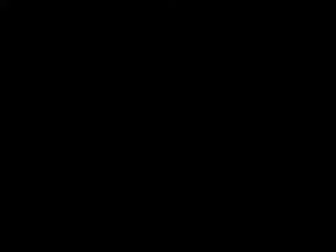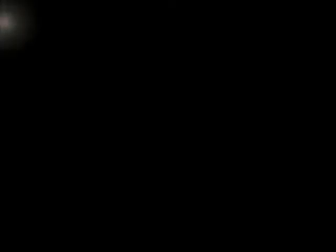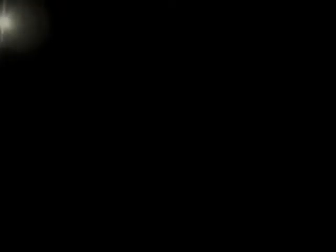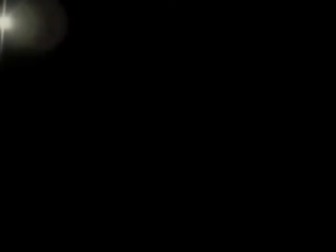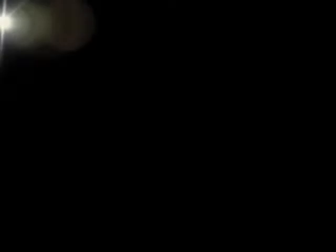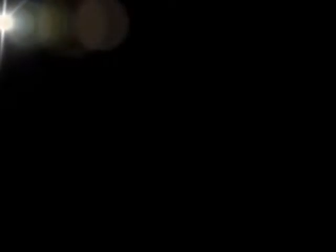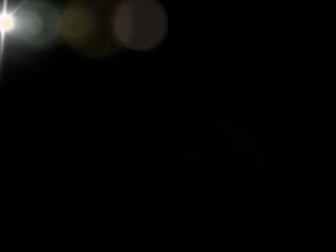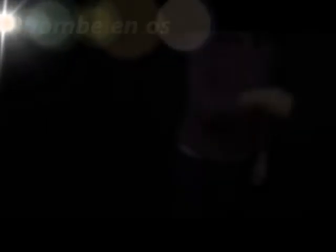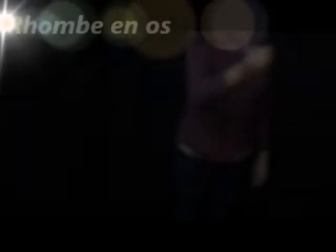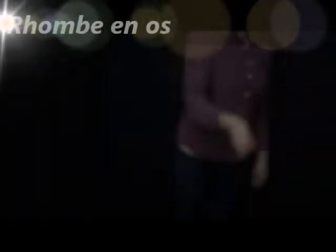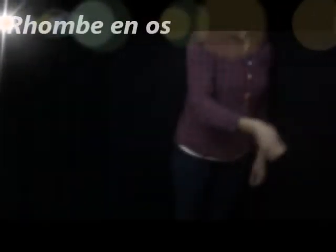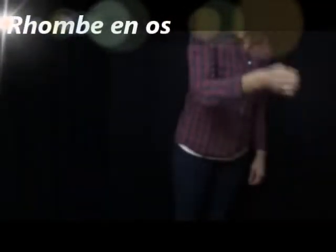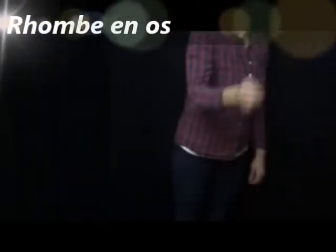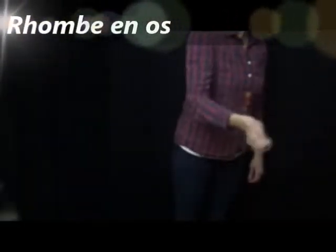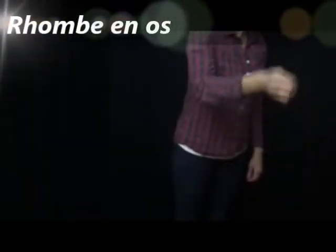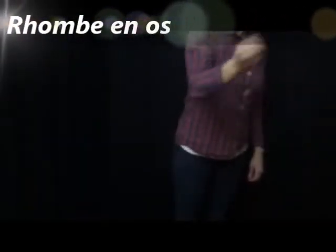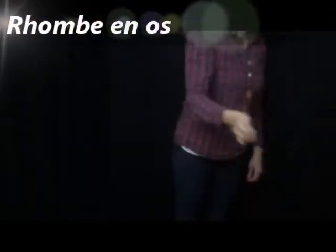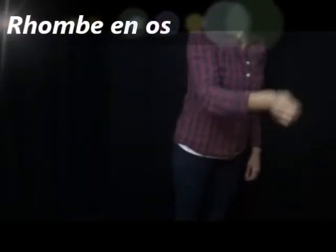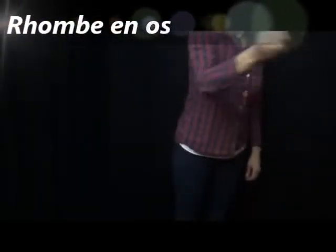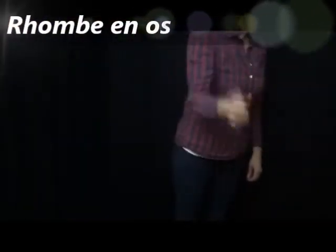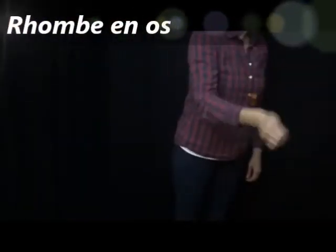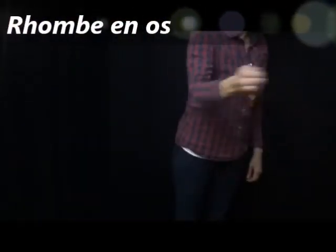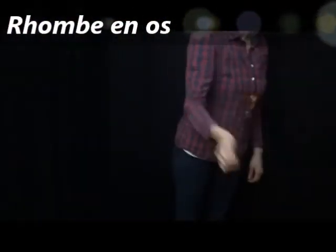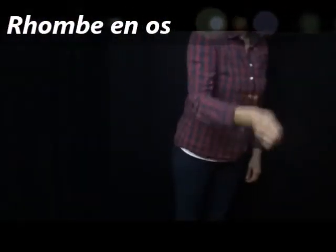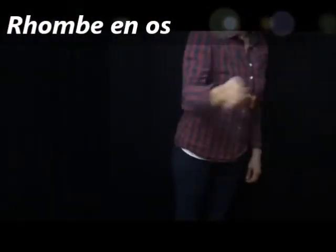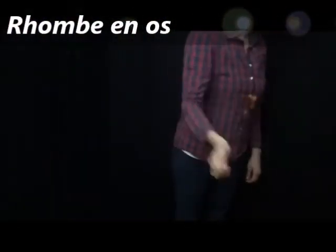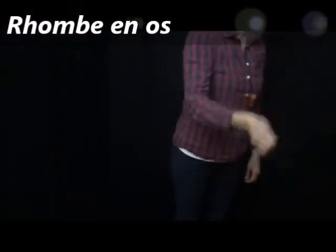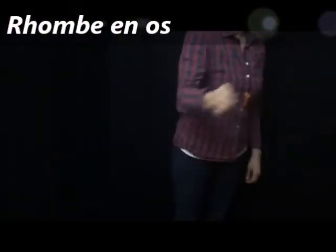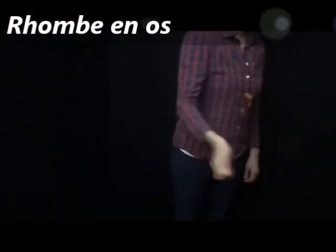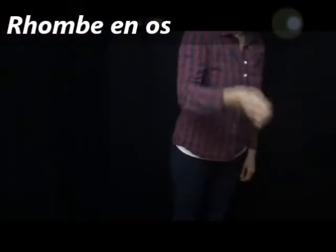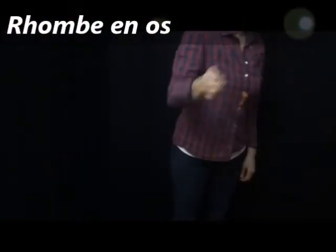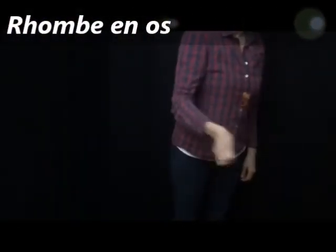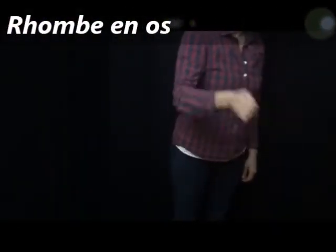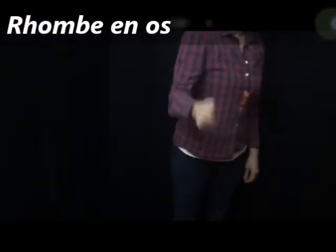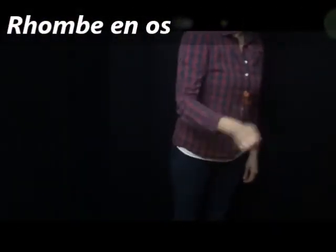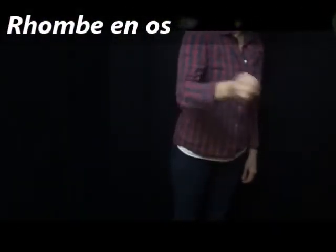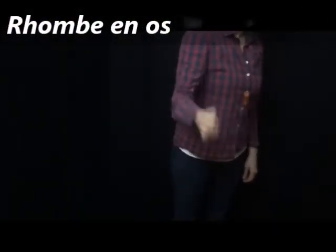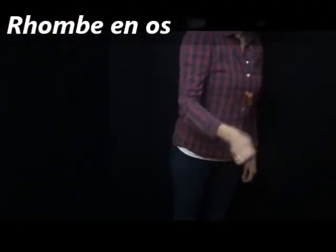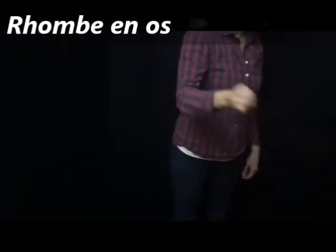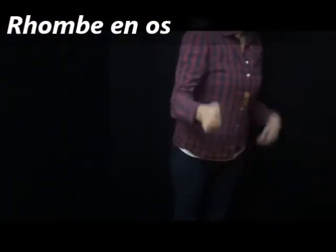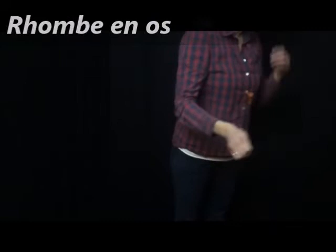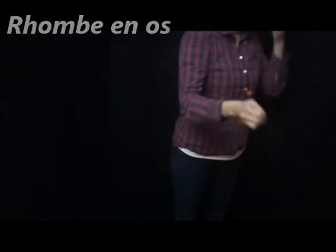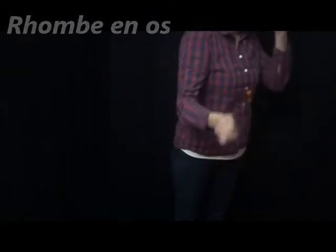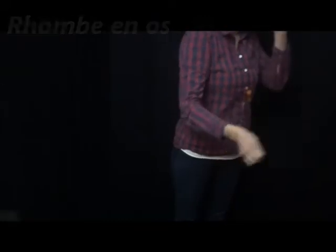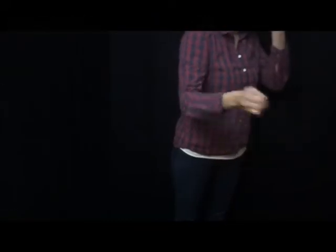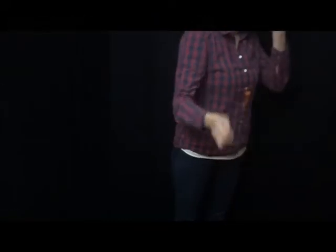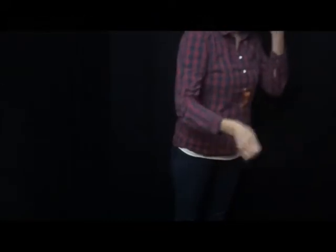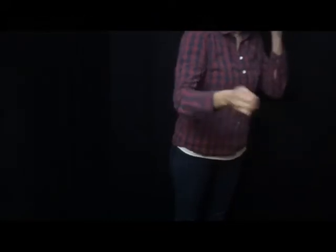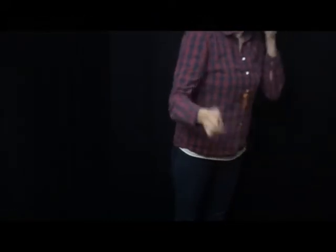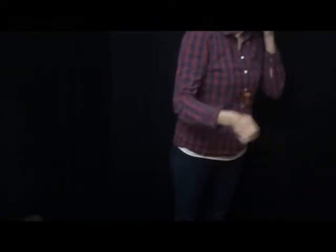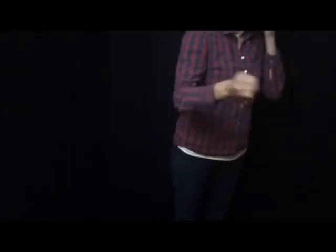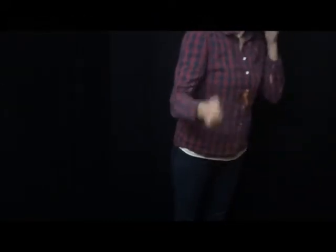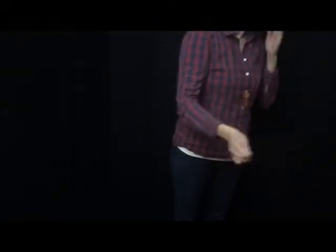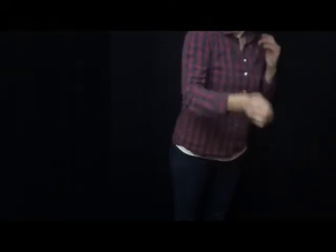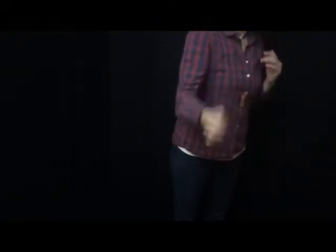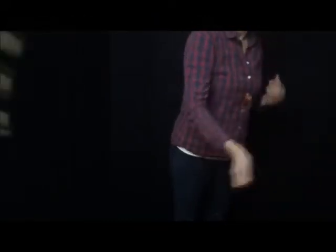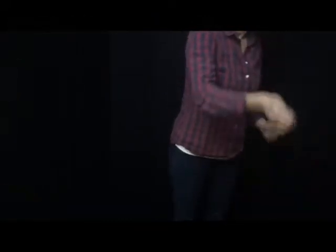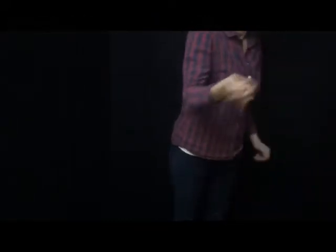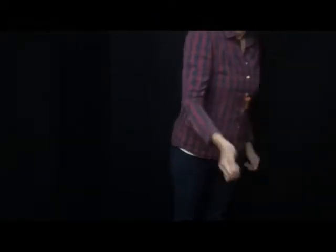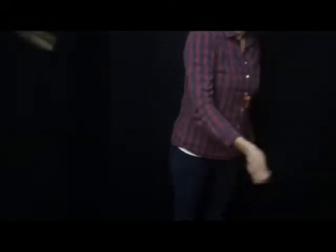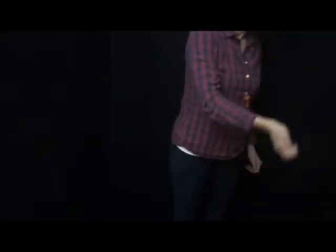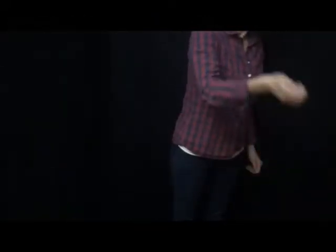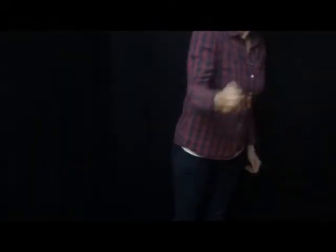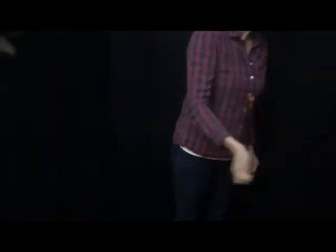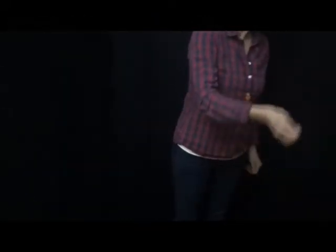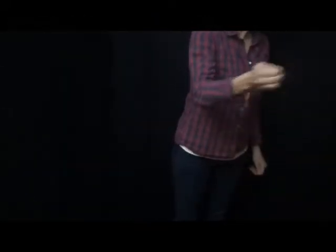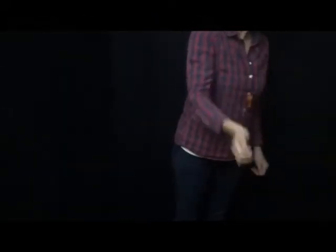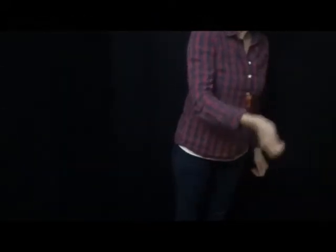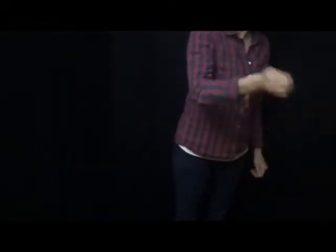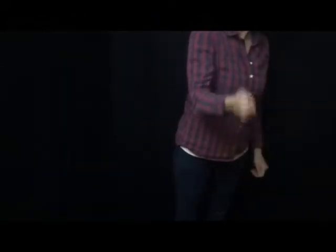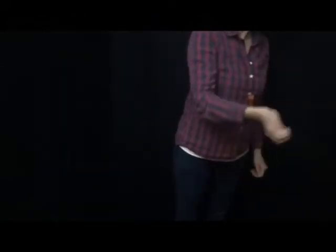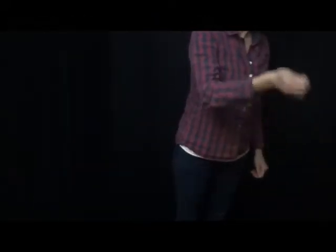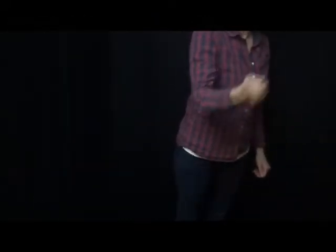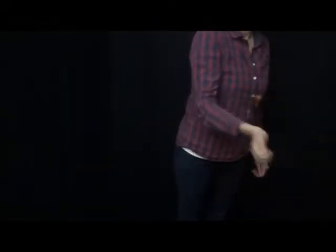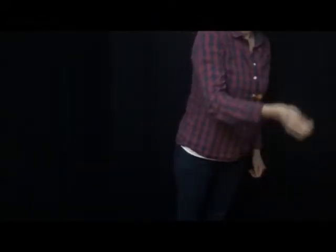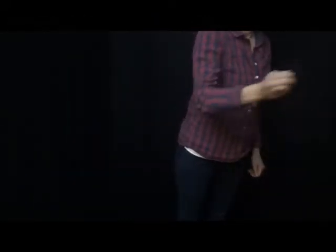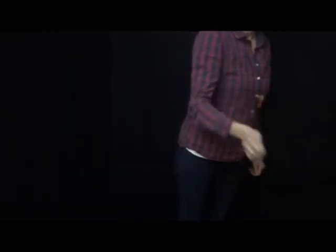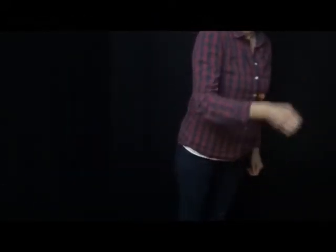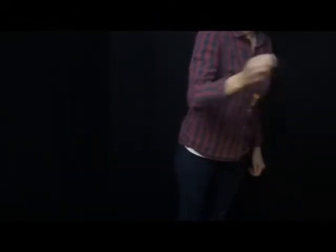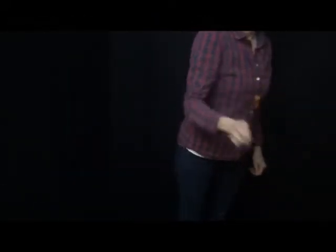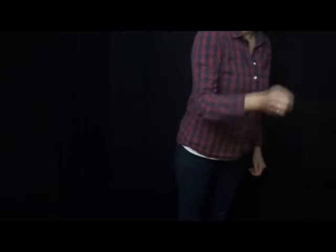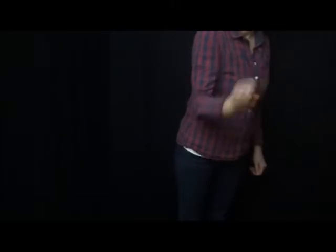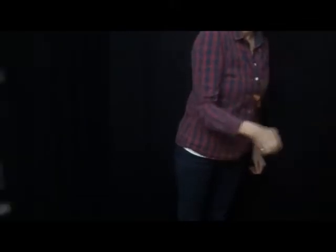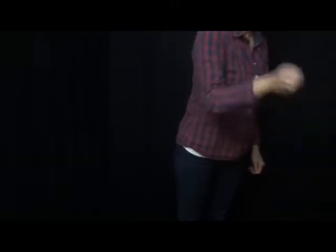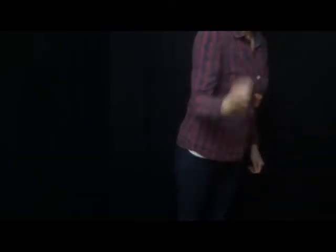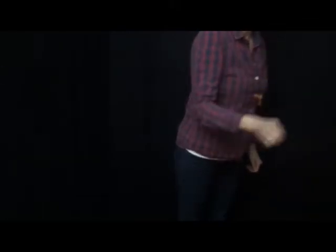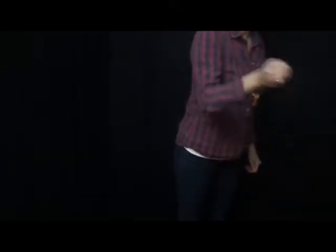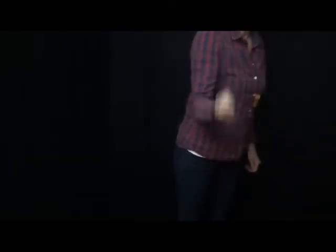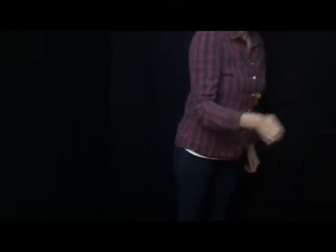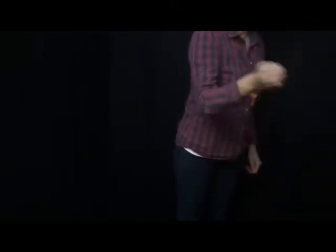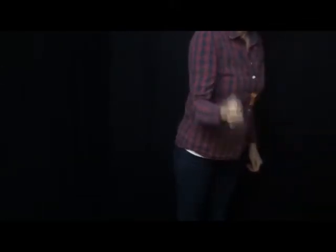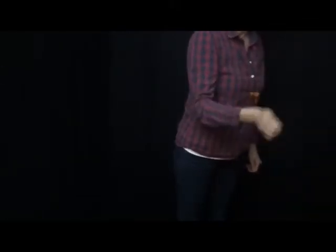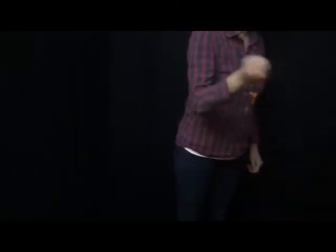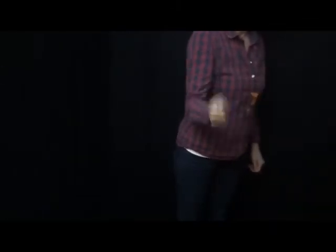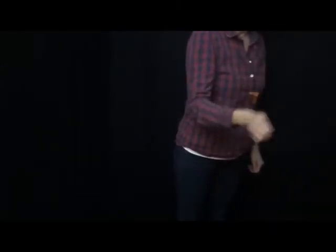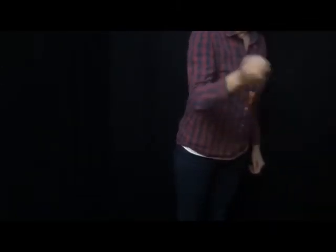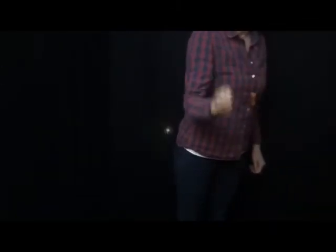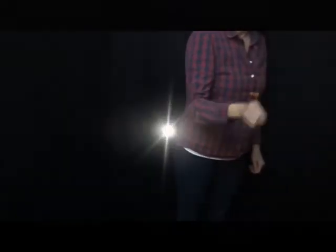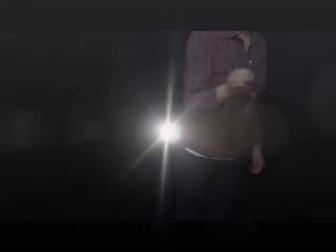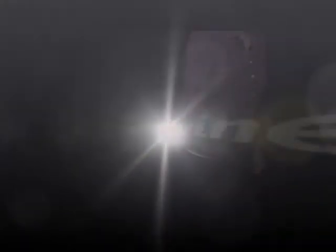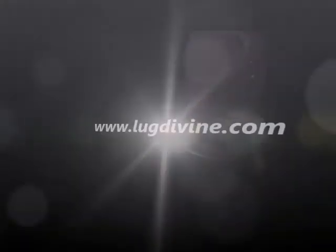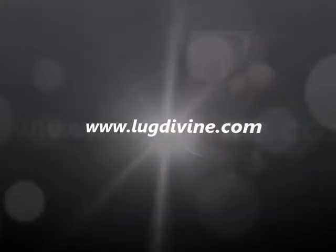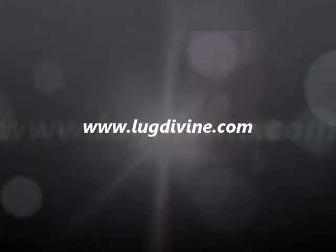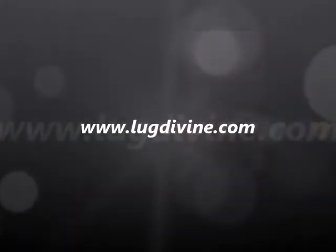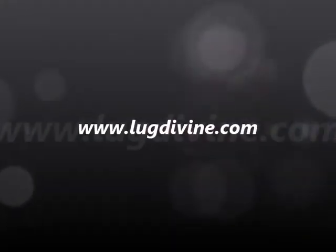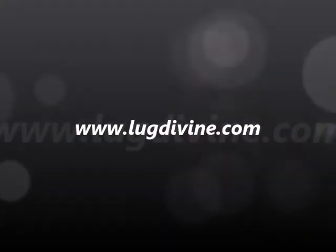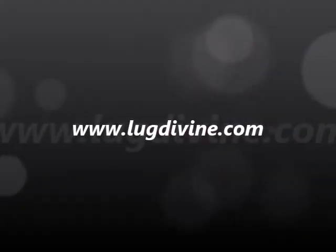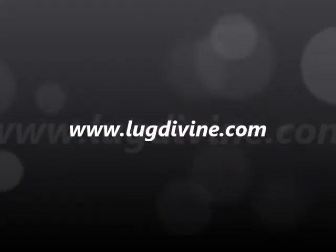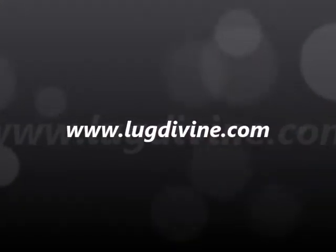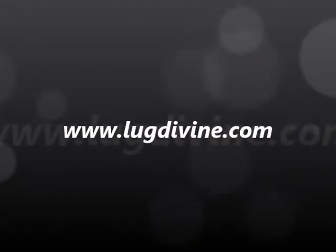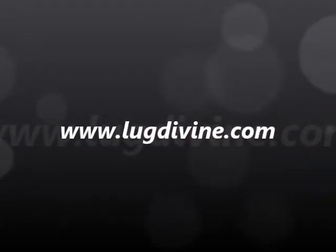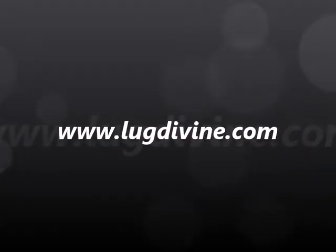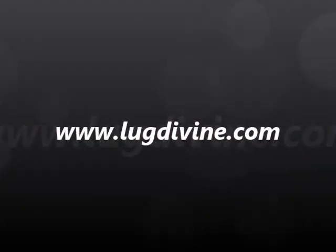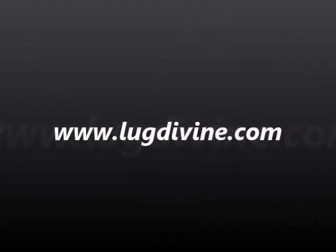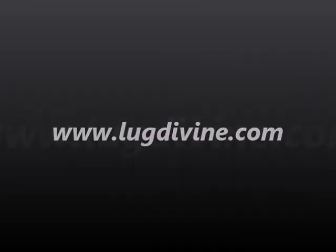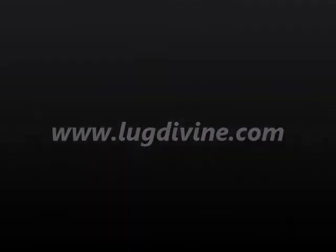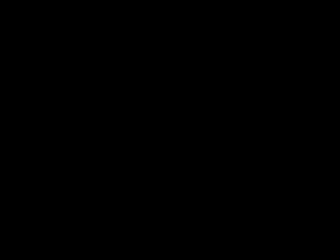Rhombe en os